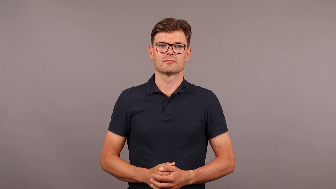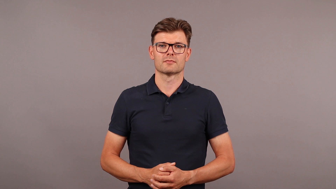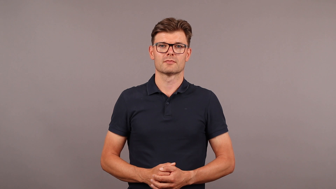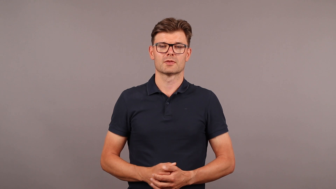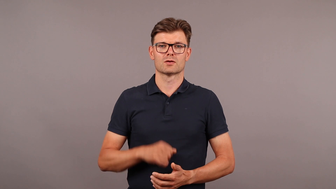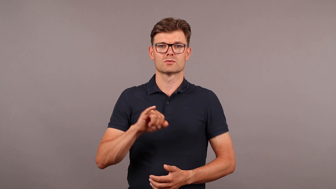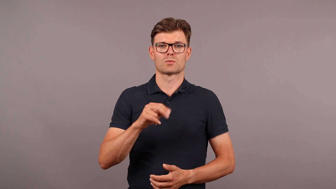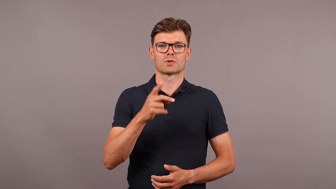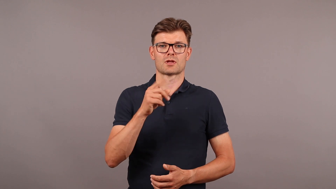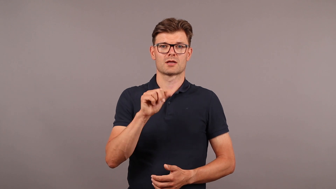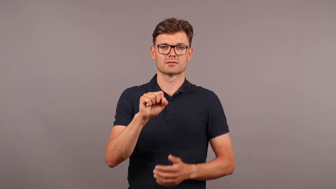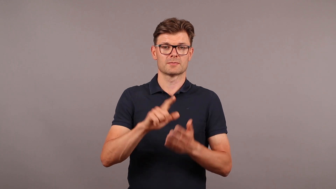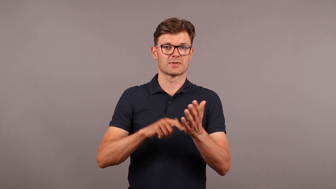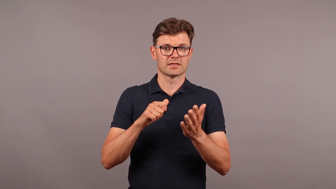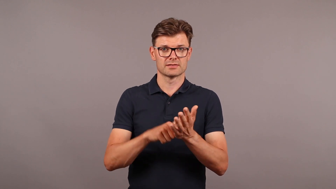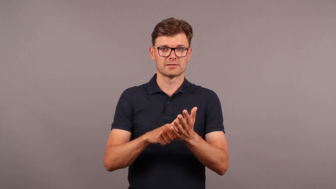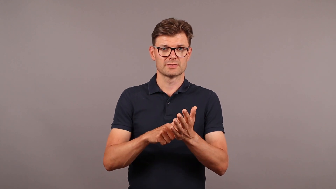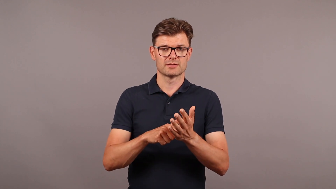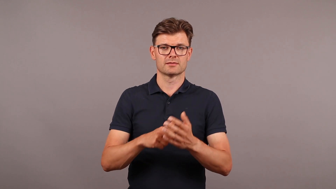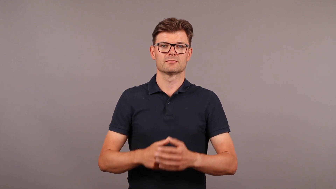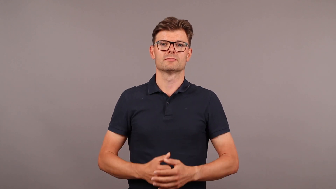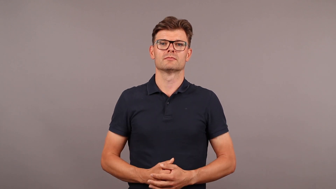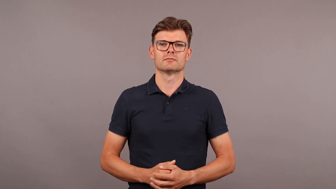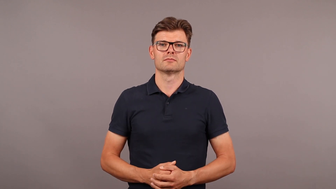Judas brev